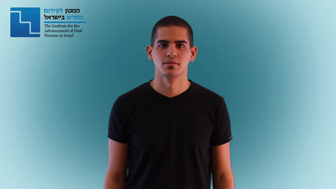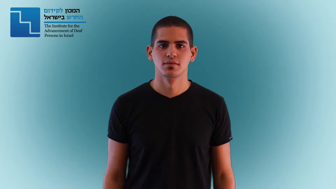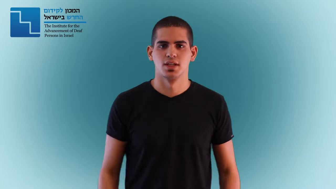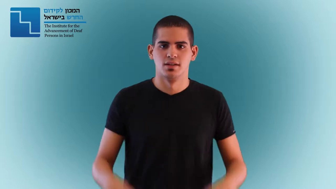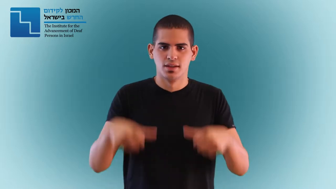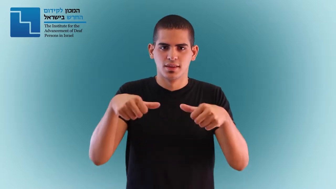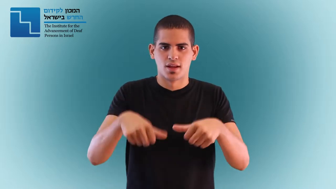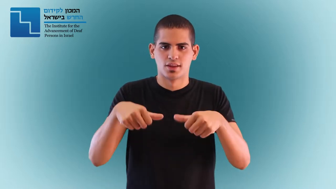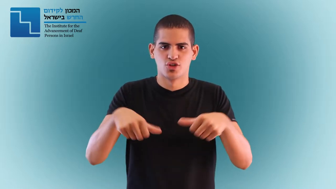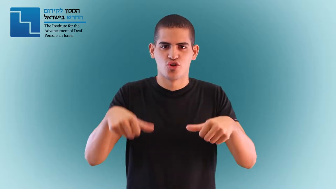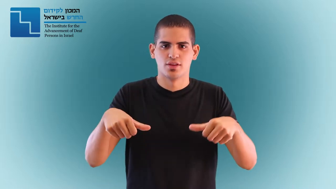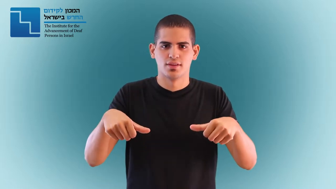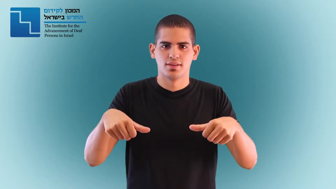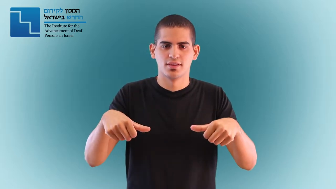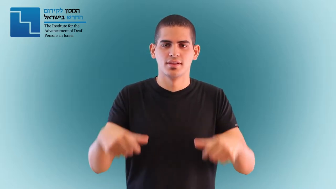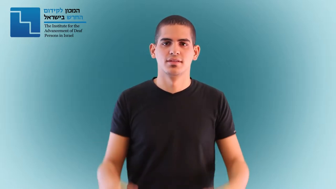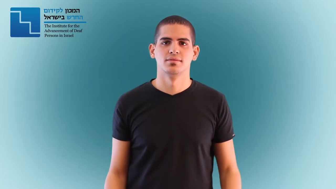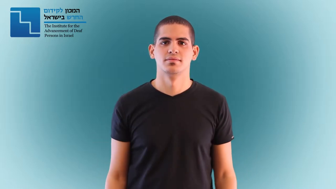נטיעות